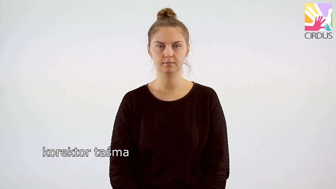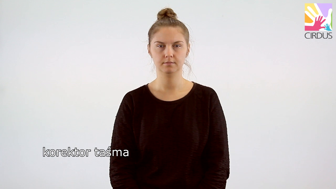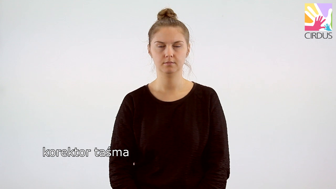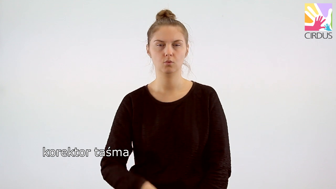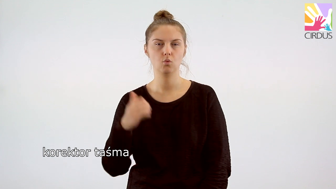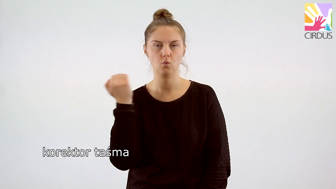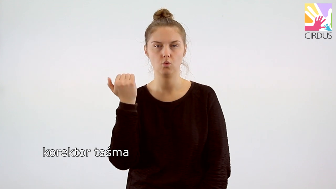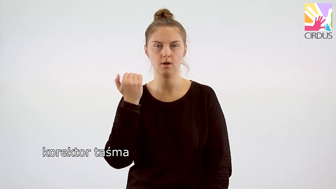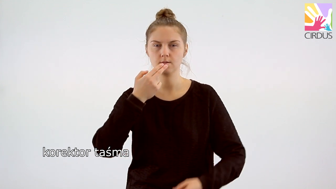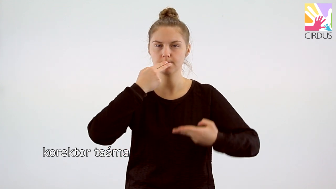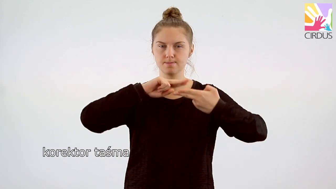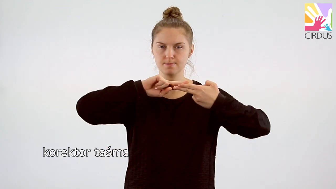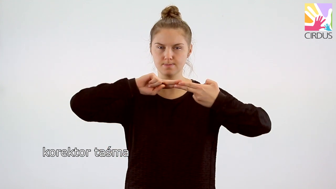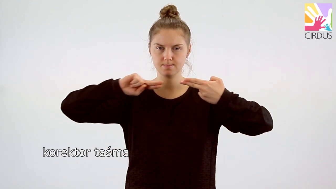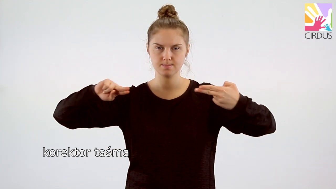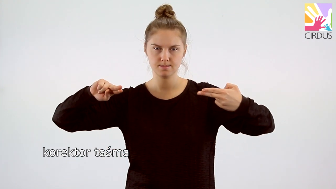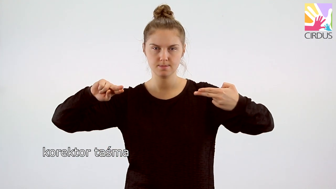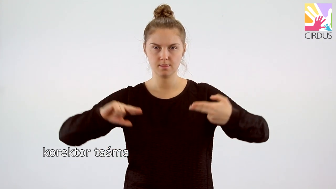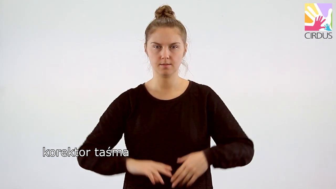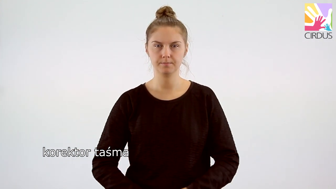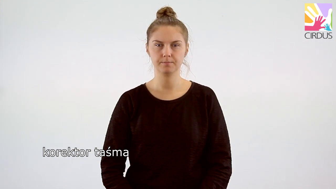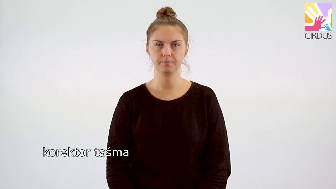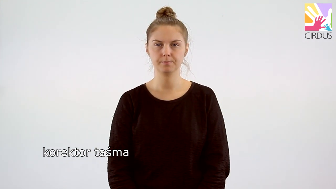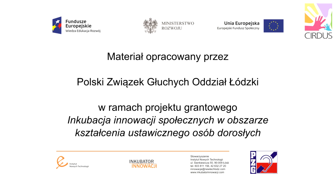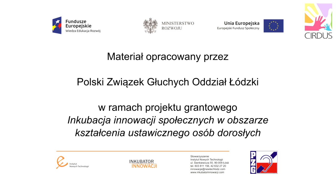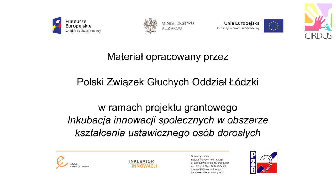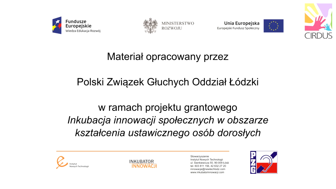korektor taśma